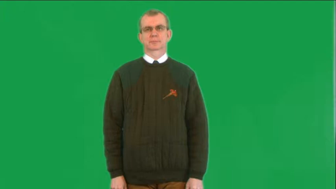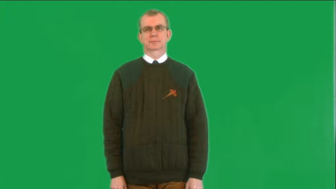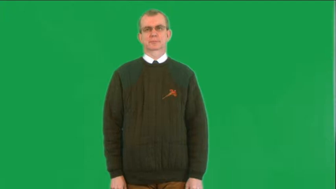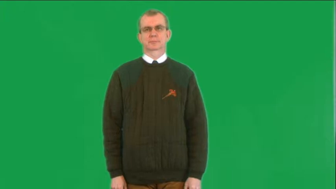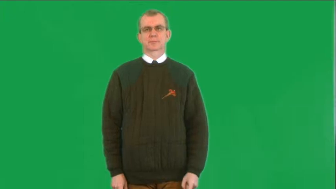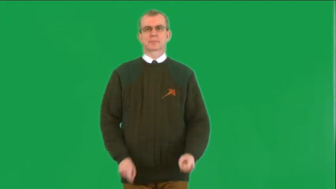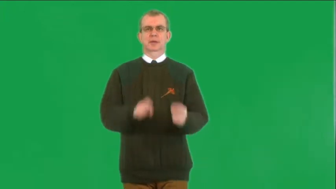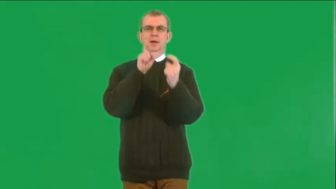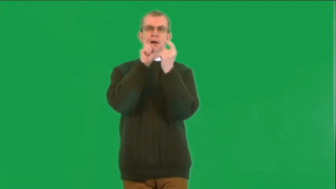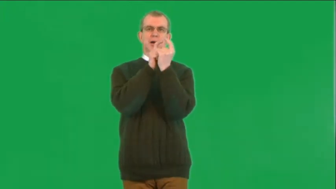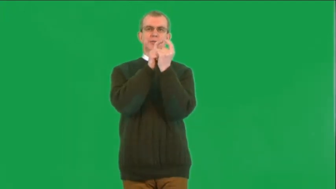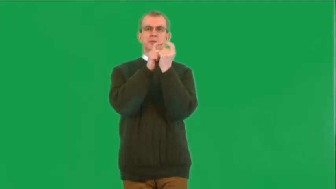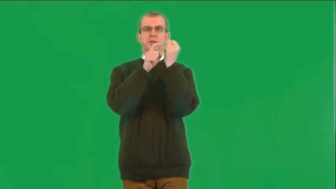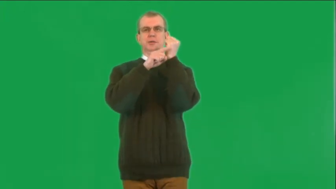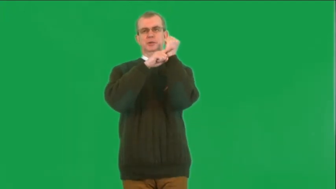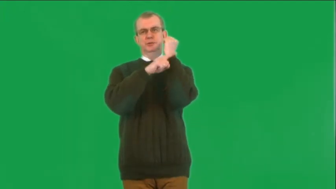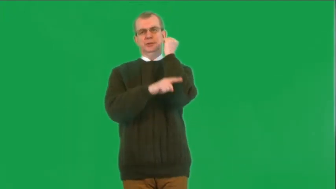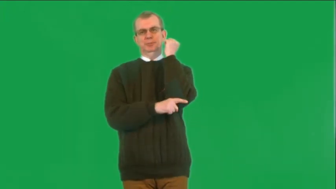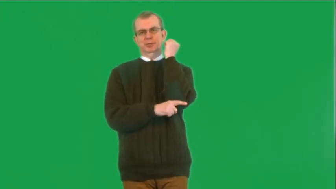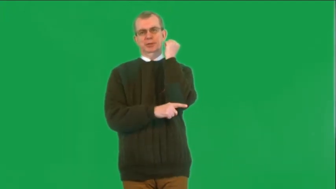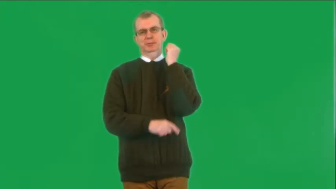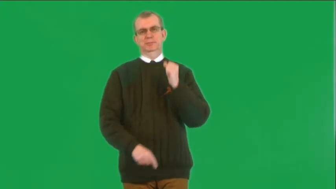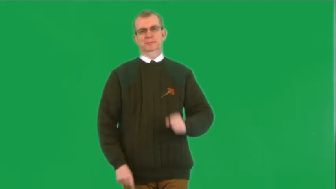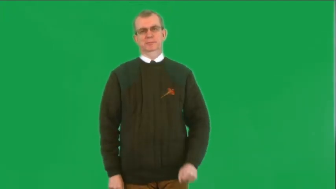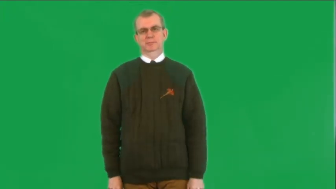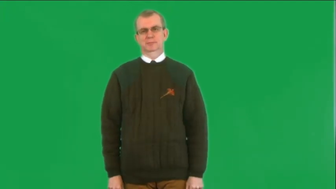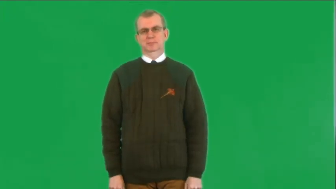antykoncepcja